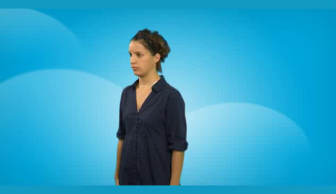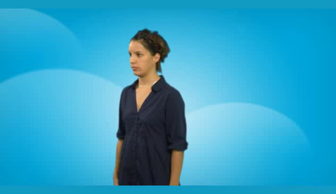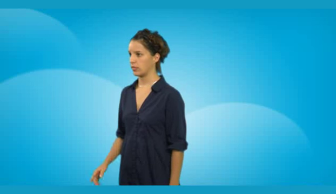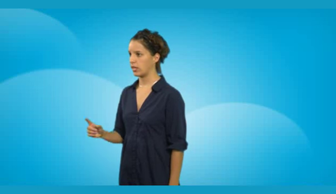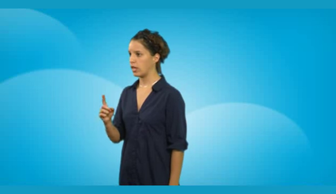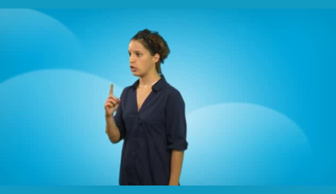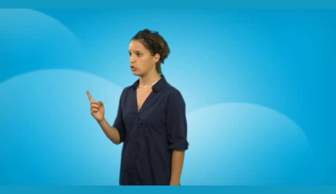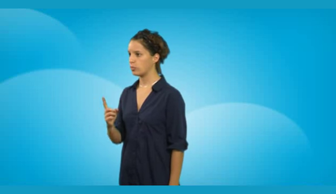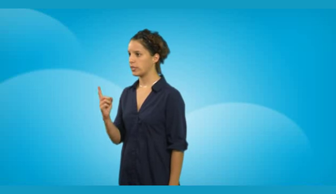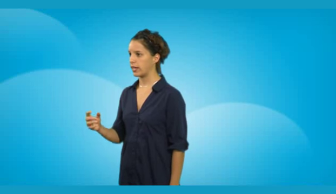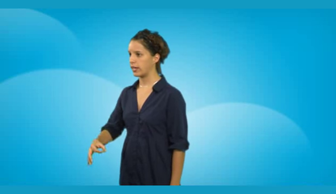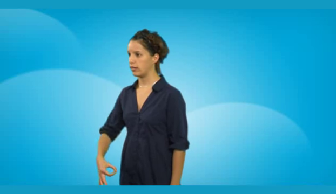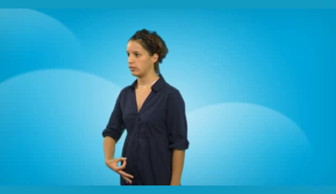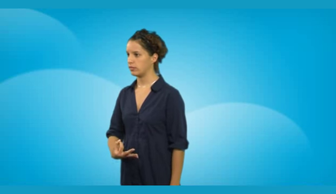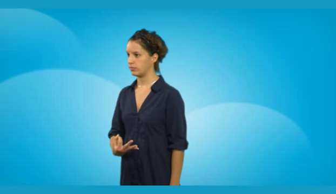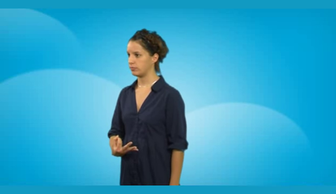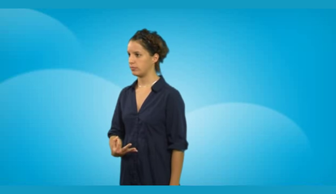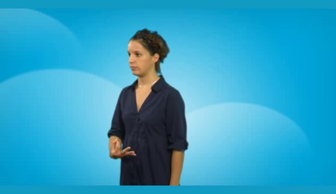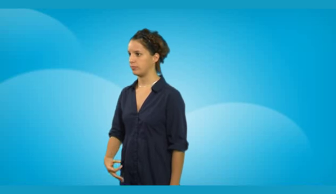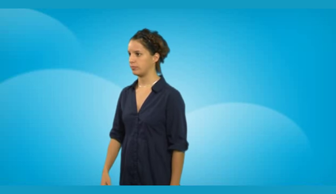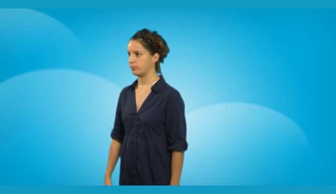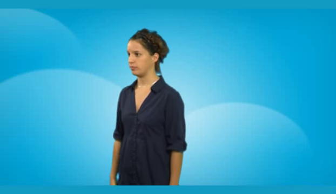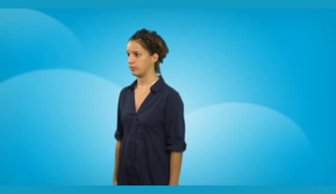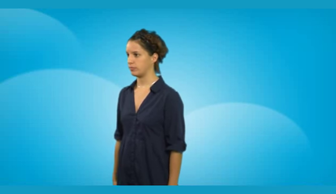Spirál